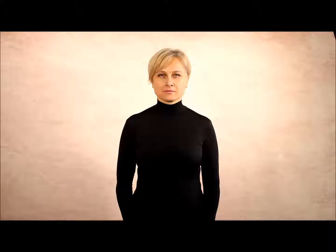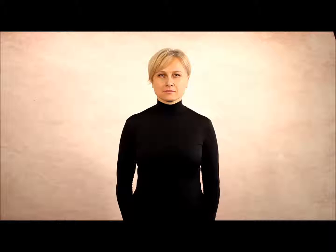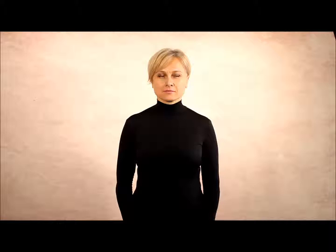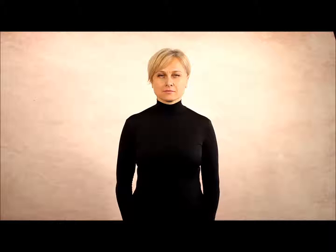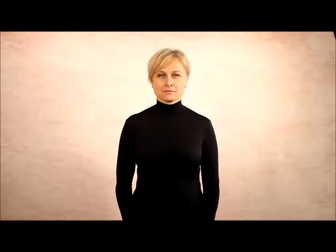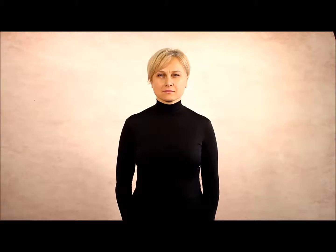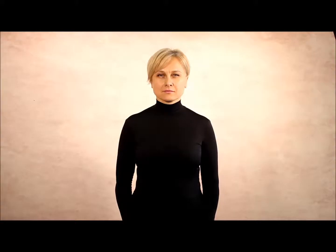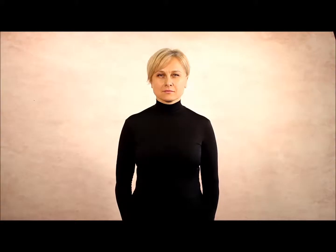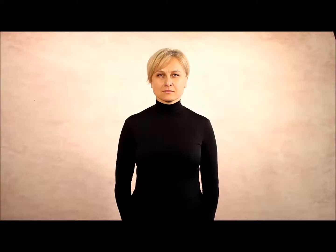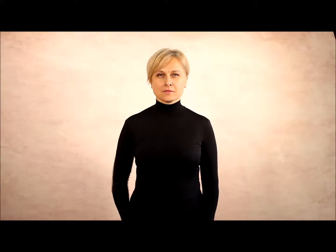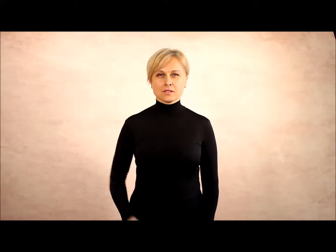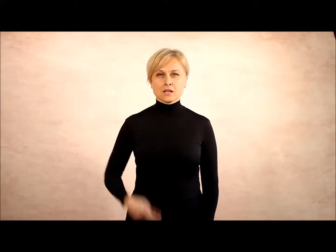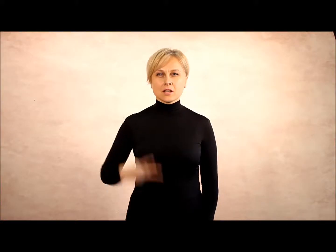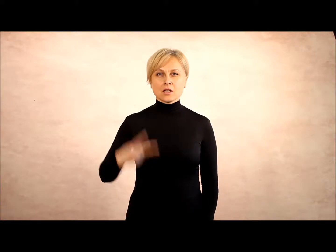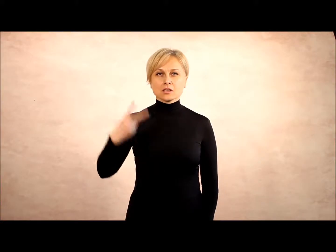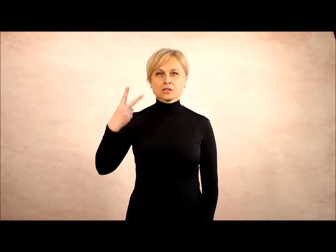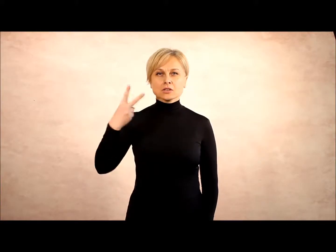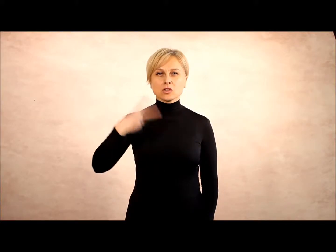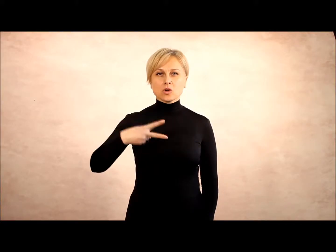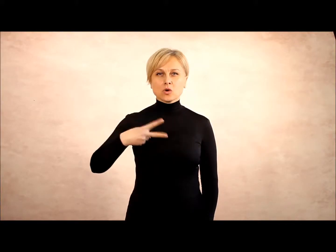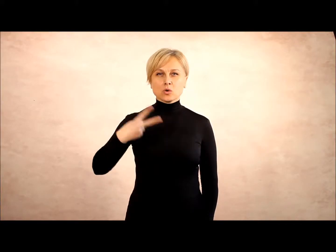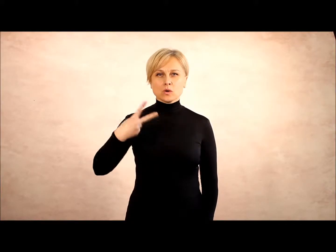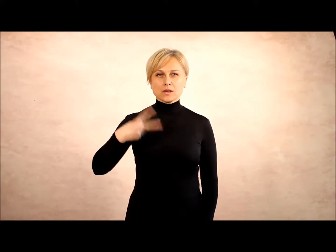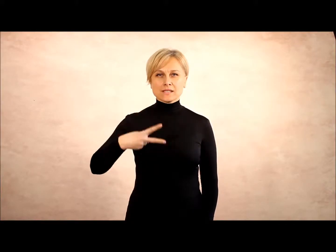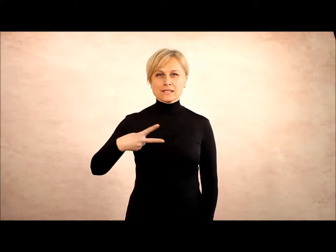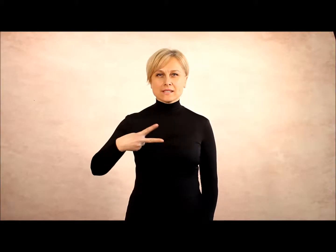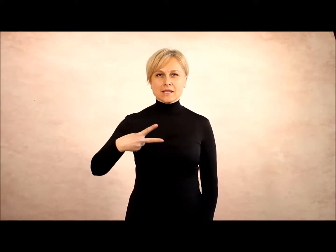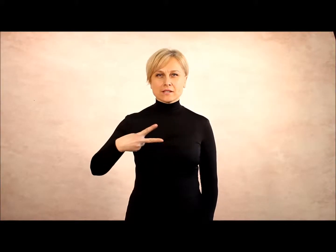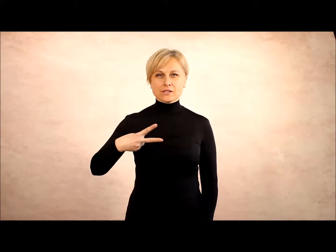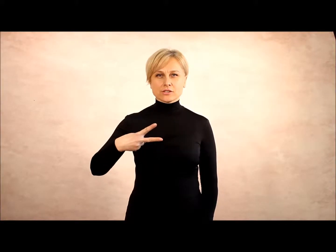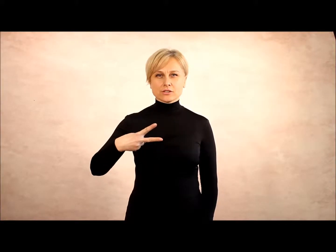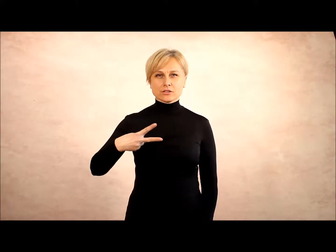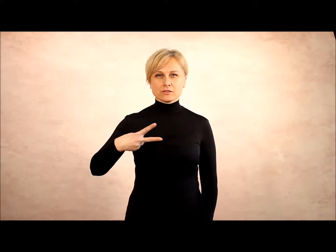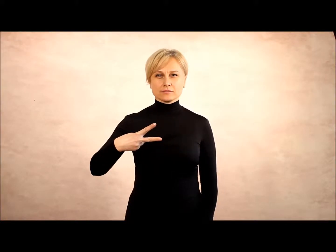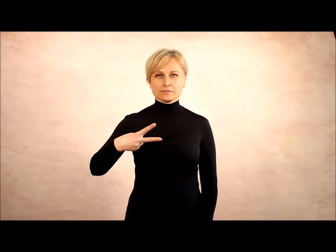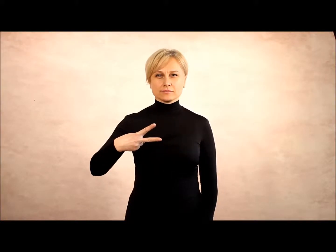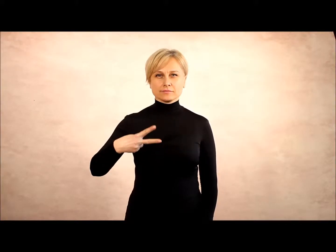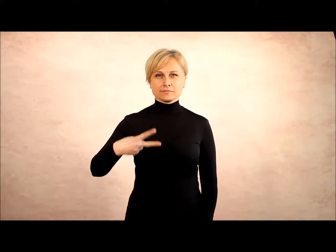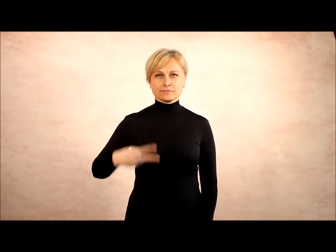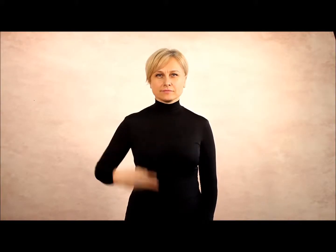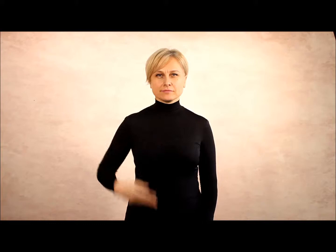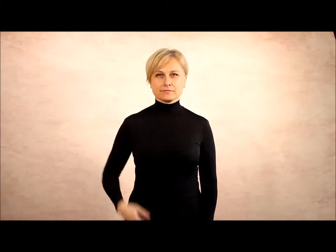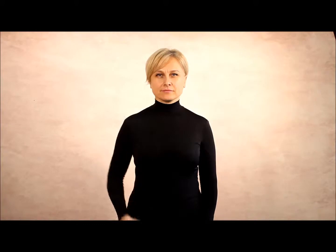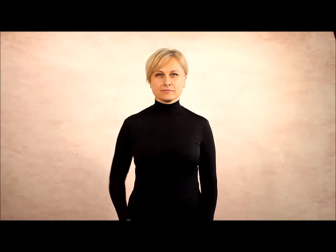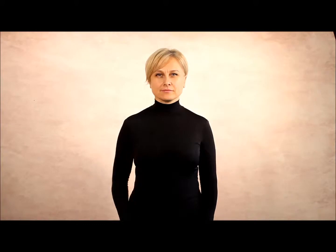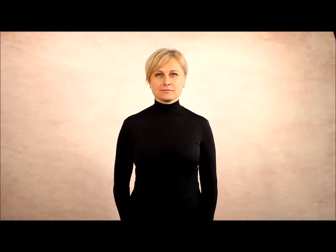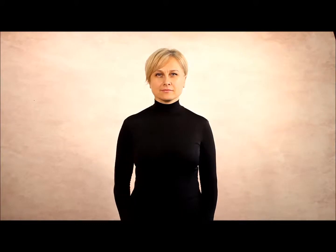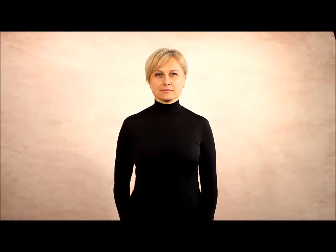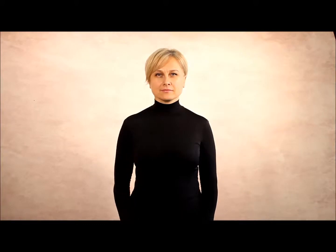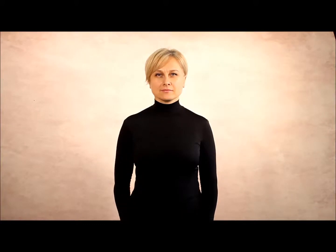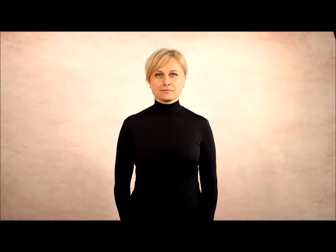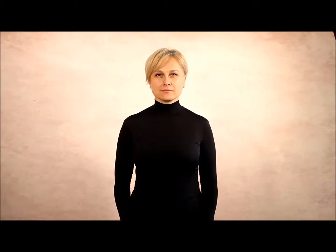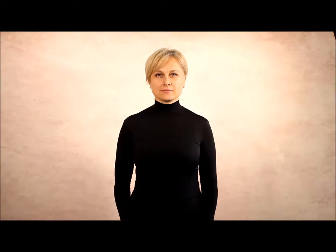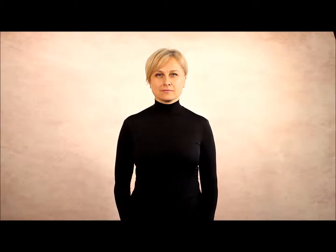20